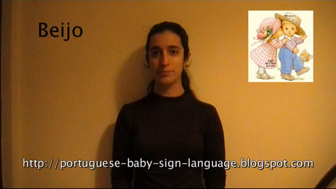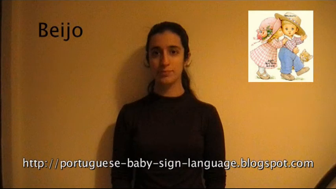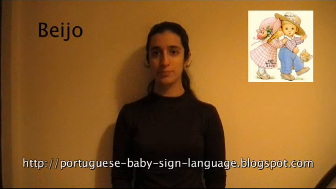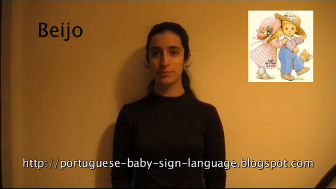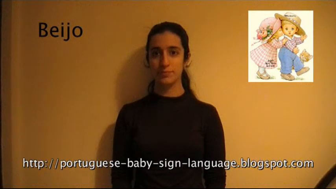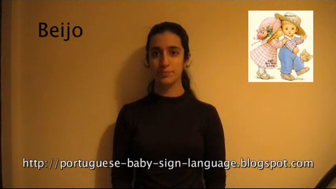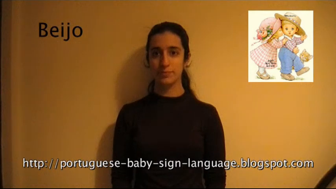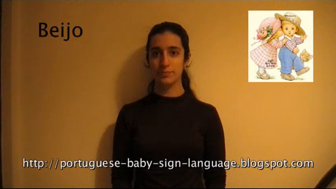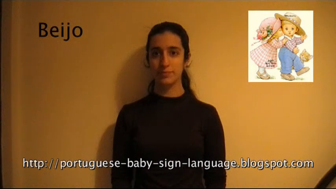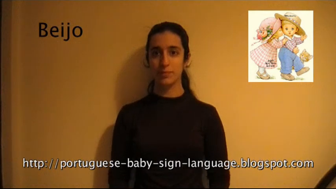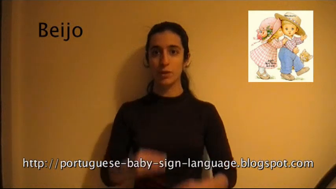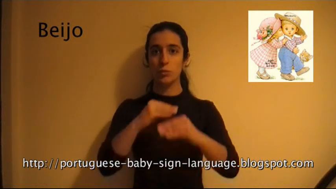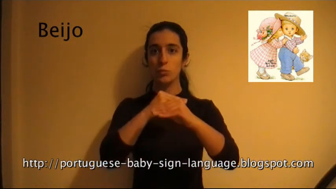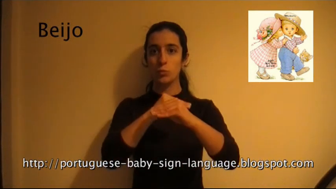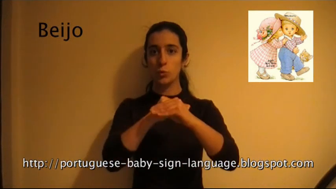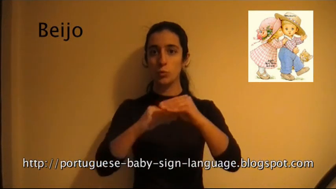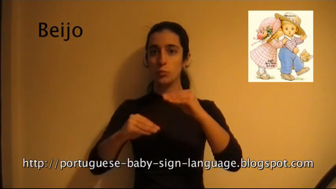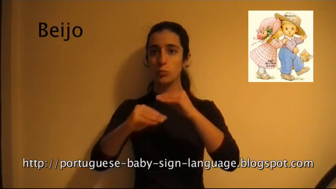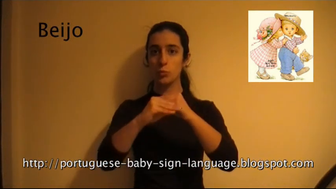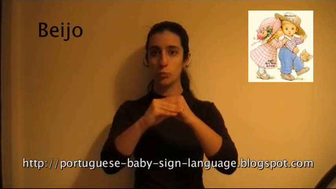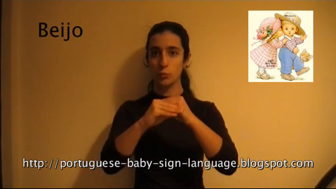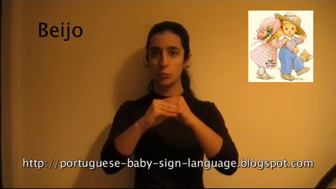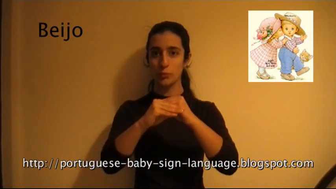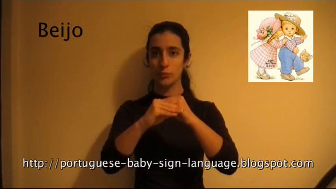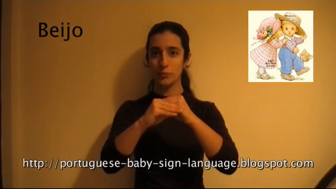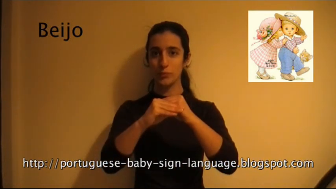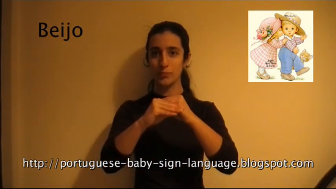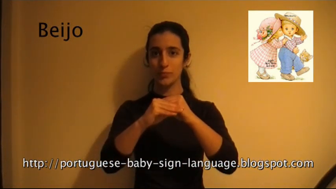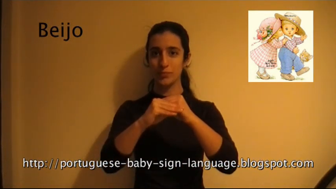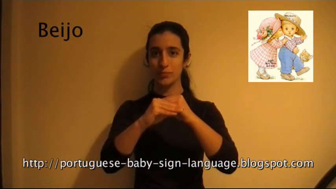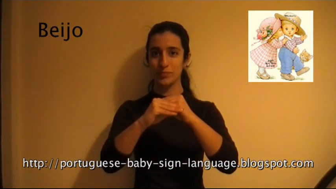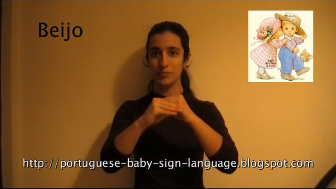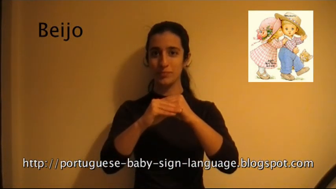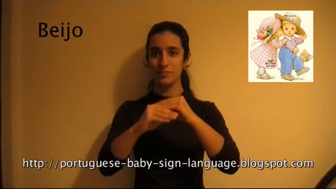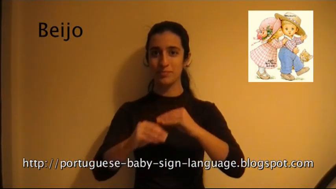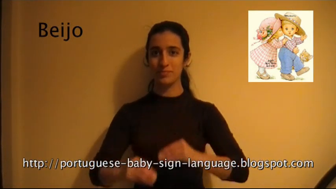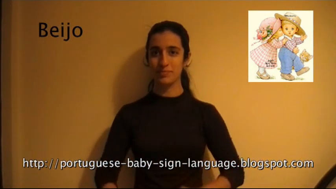beijo